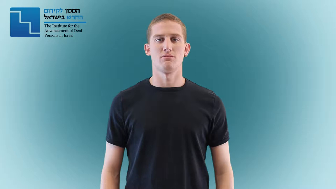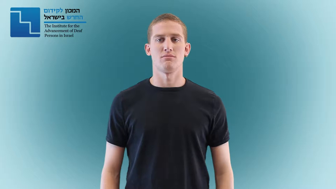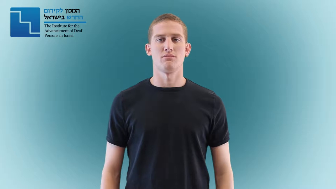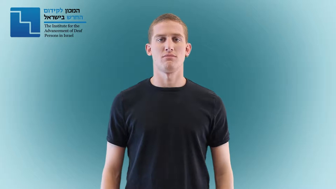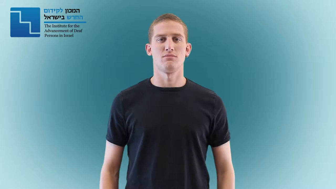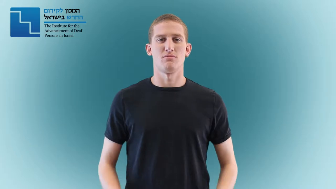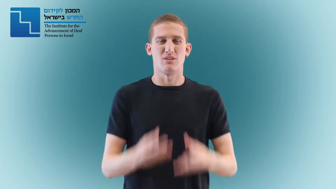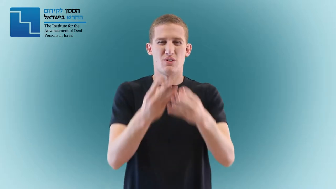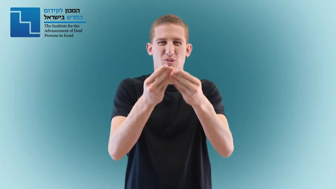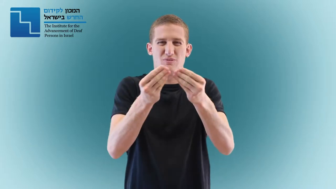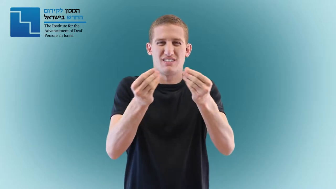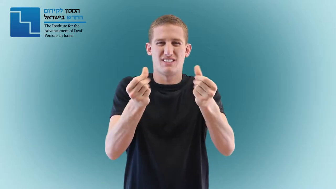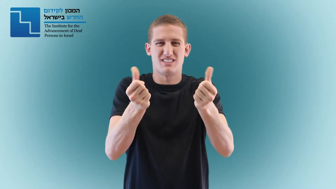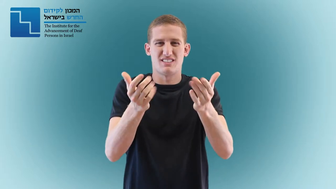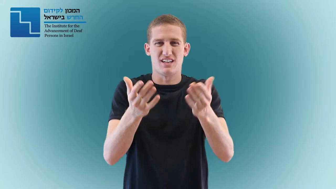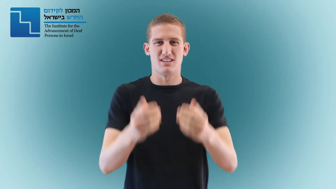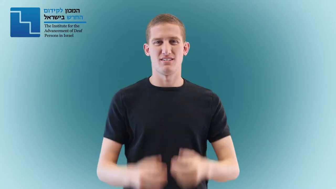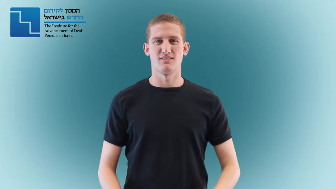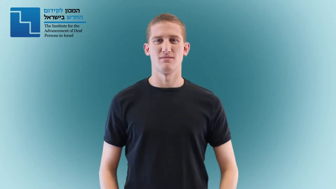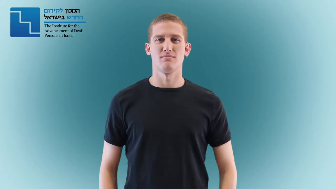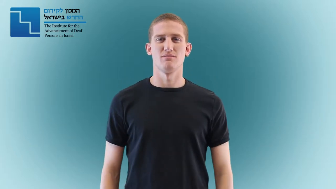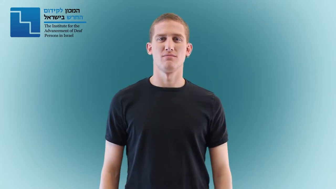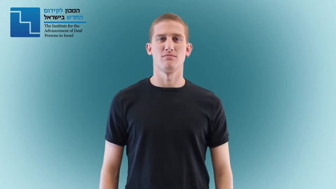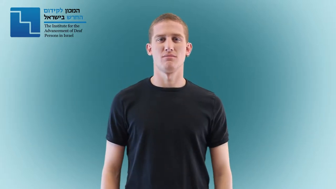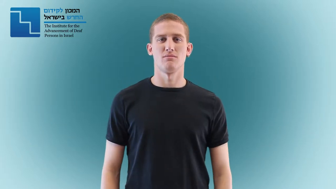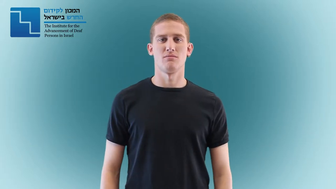חומצה